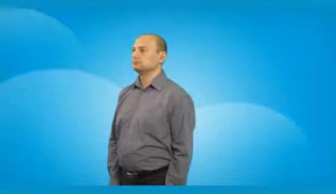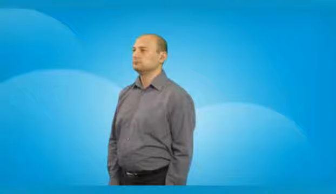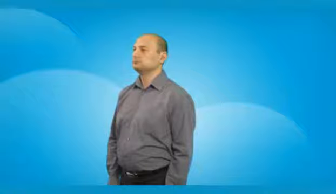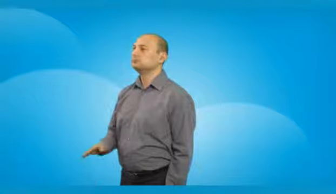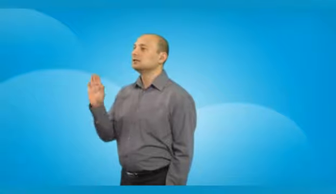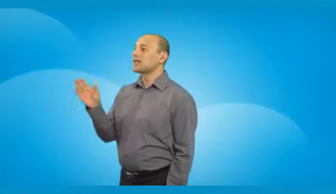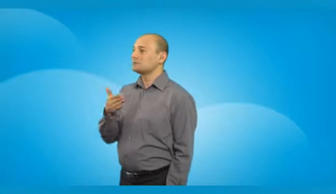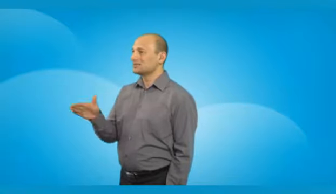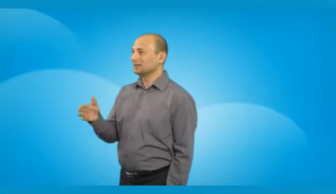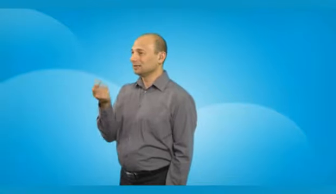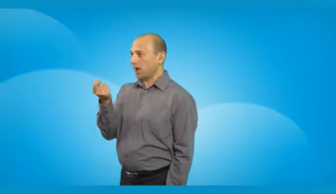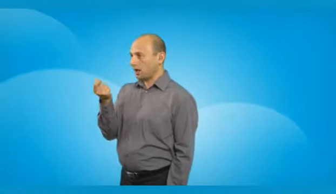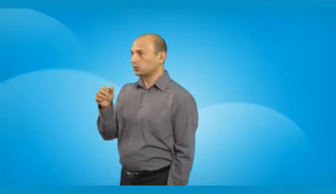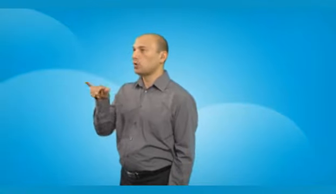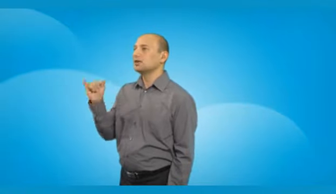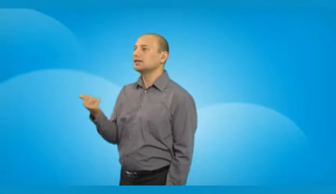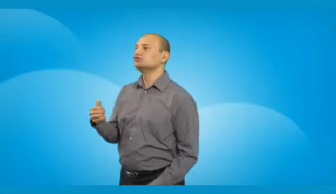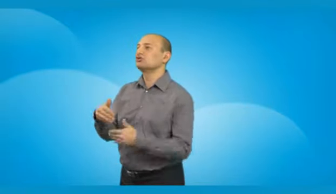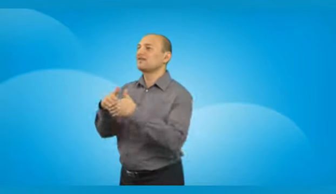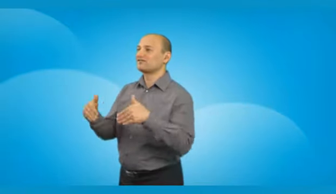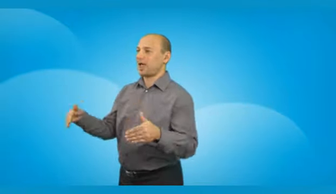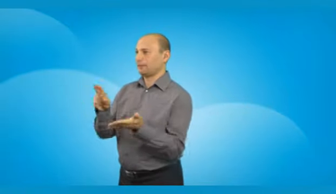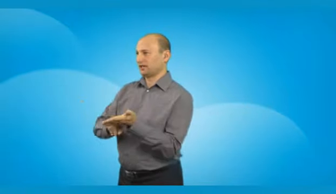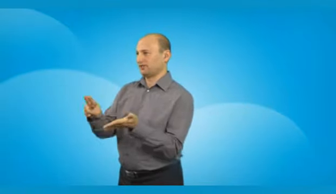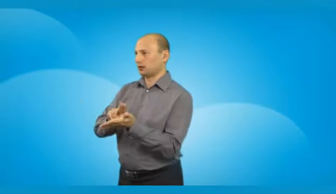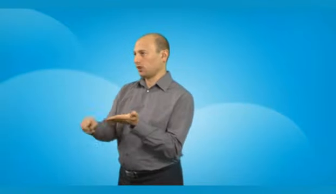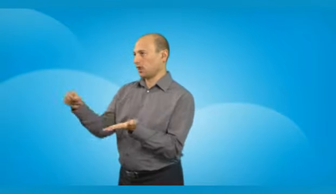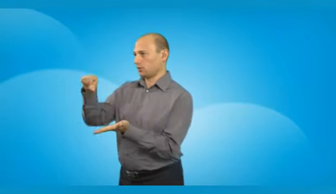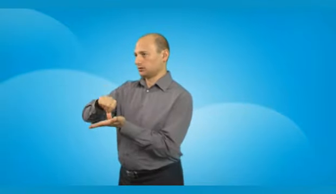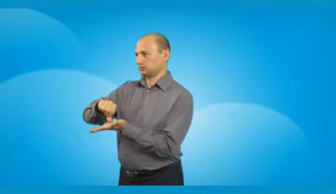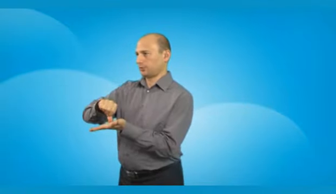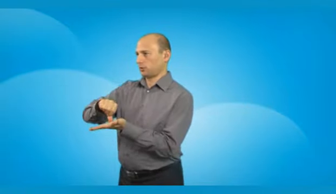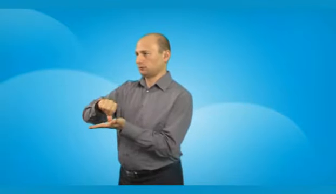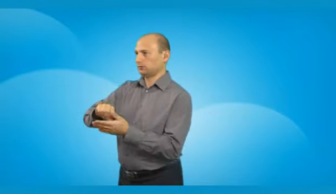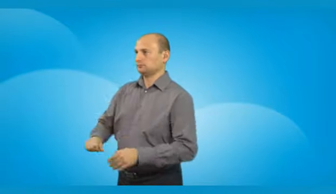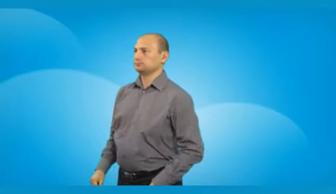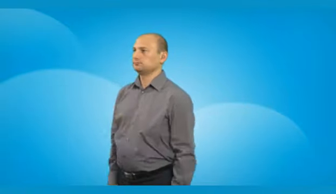Nemzeti Adó és Vámhivatal Központ